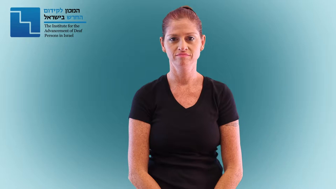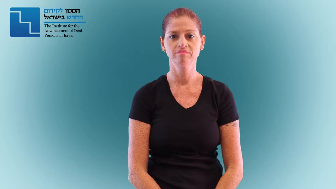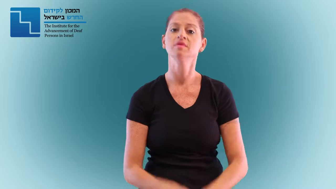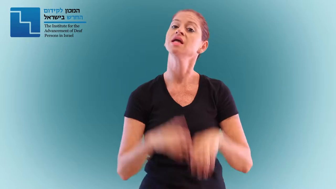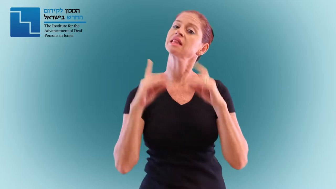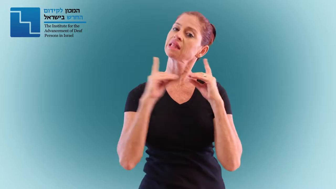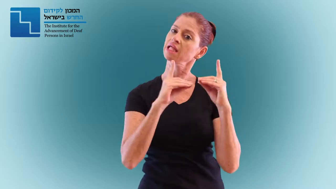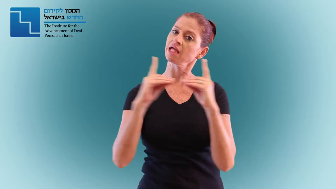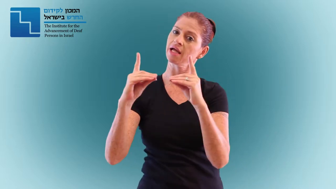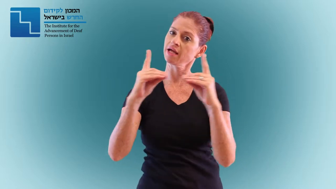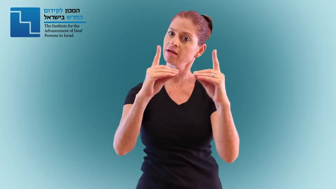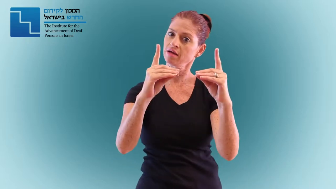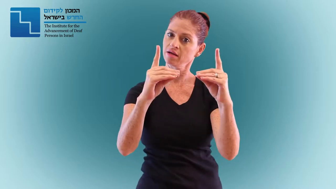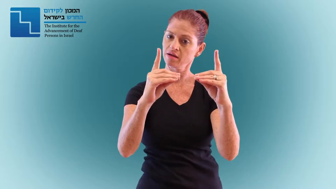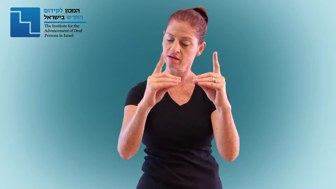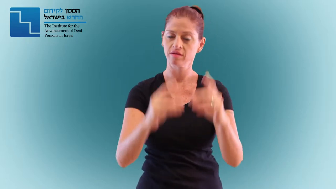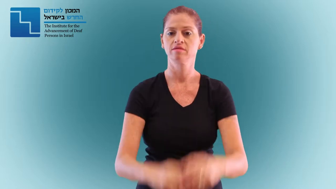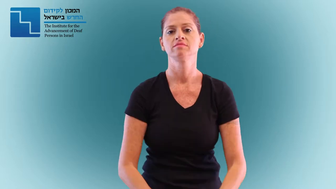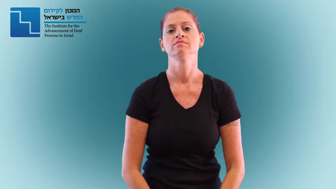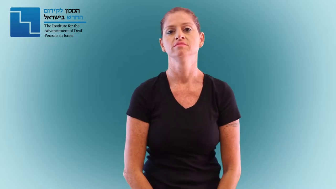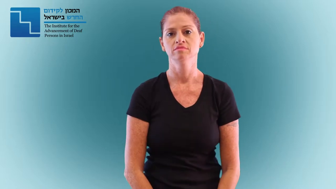דרך